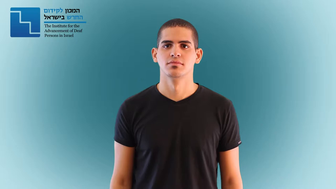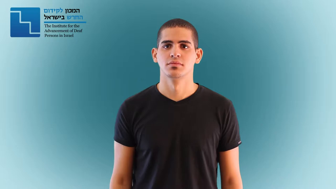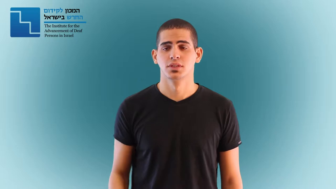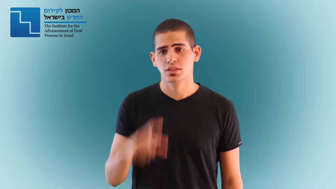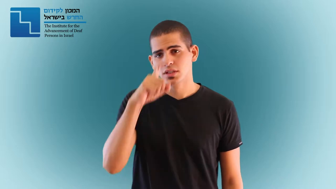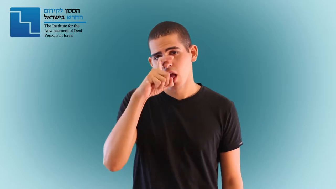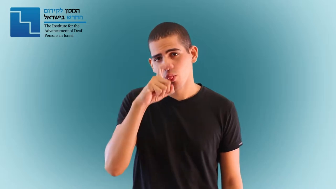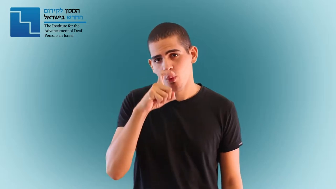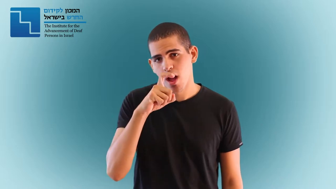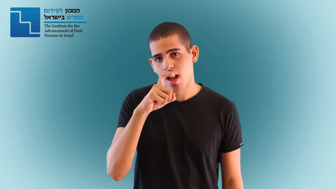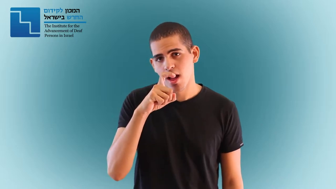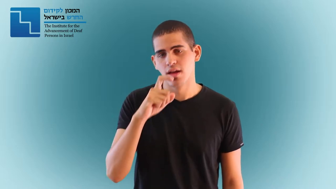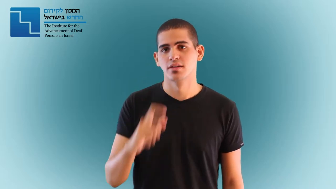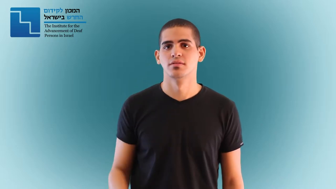צנוע